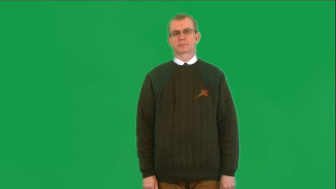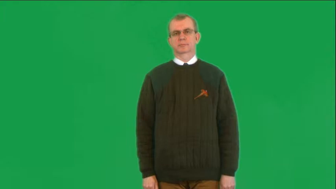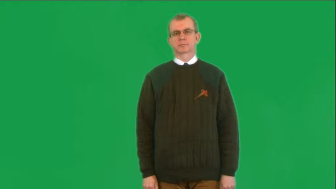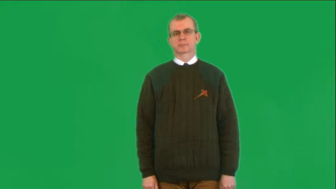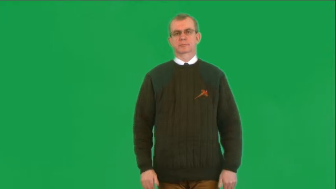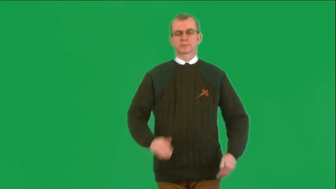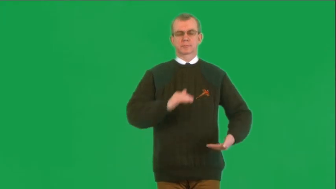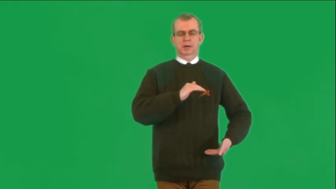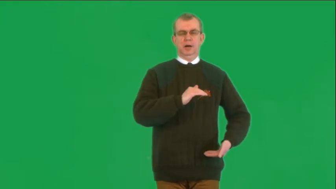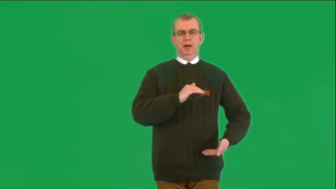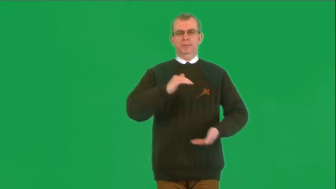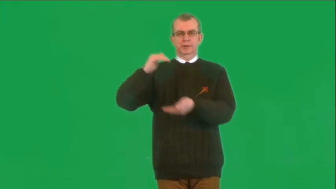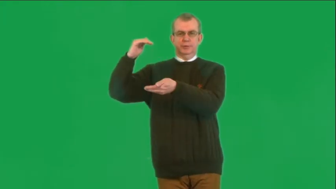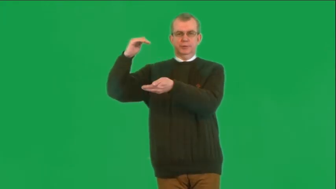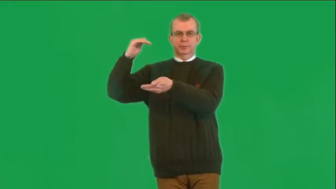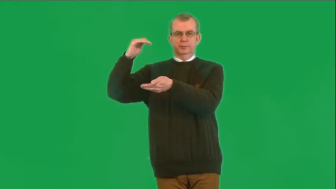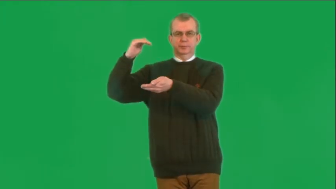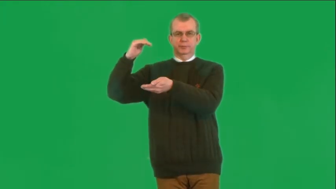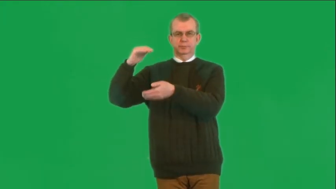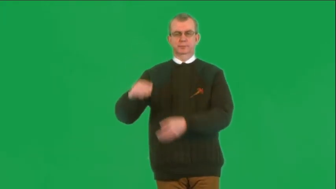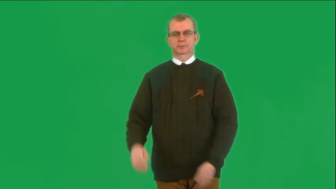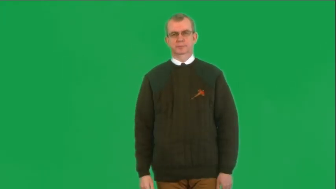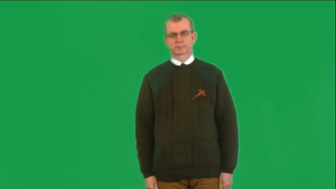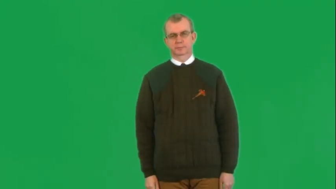awans